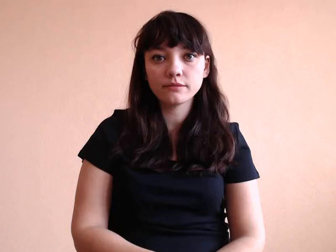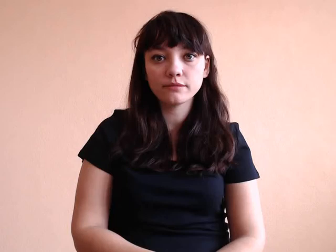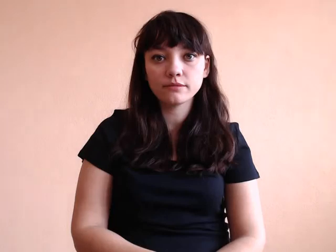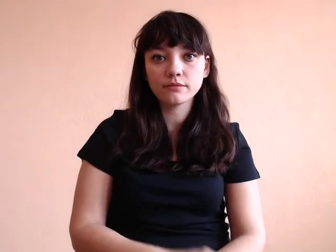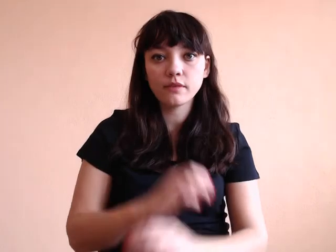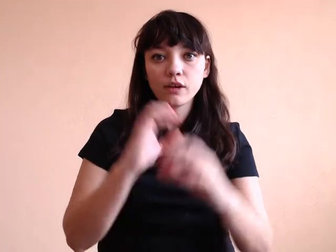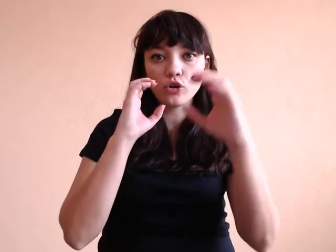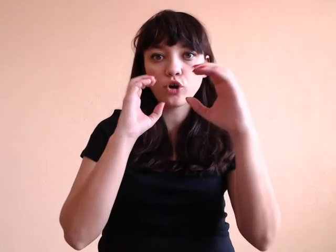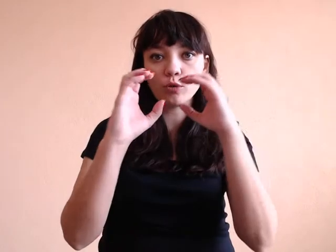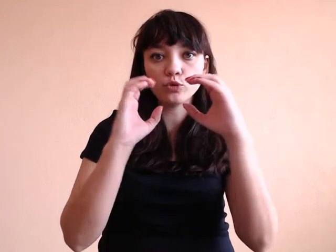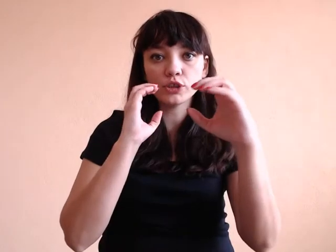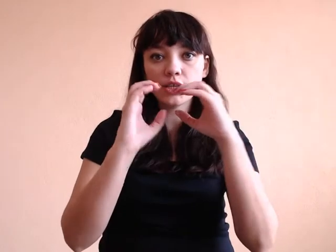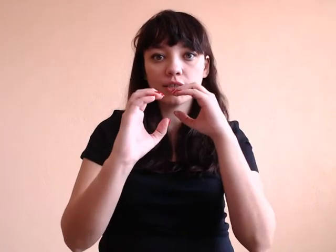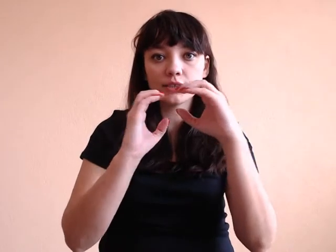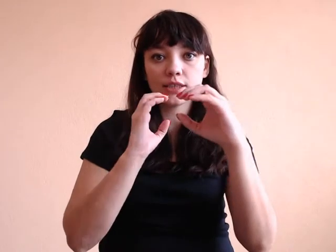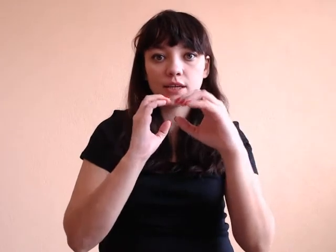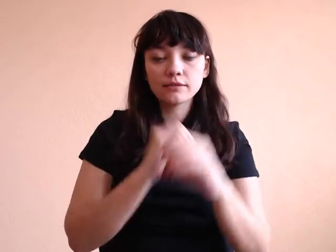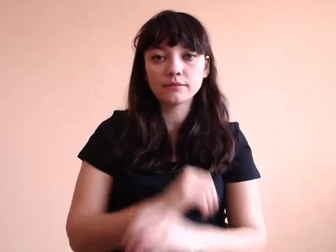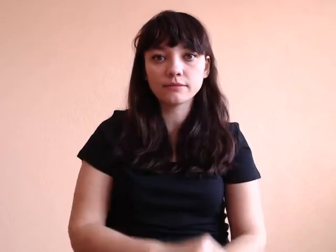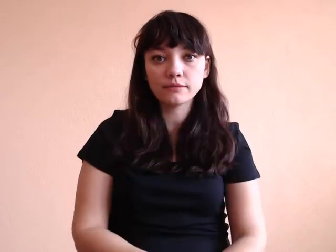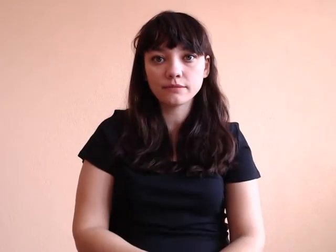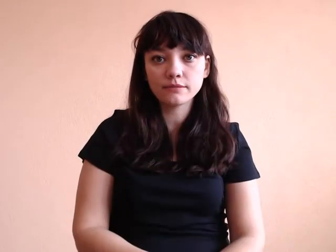KOMUNIKACJA ludzi